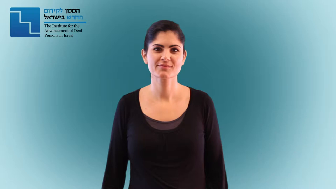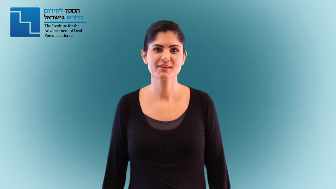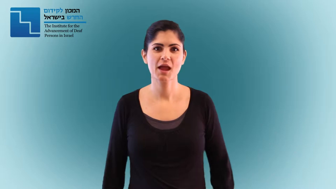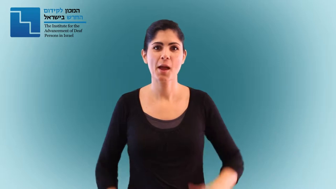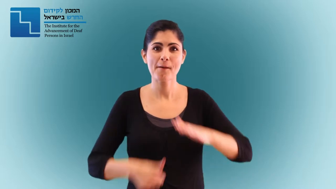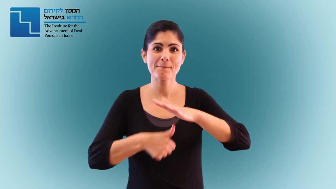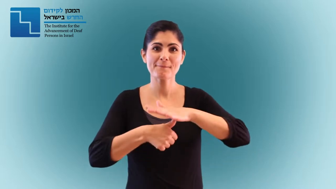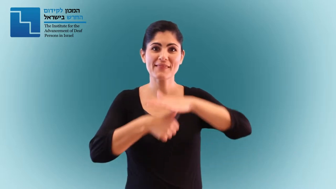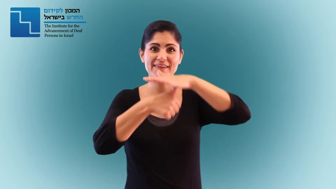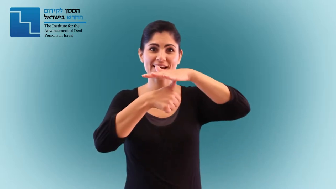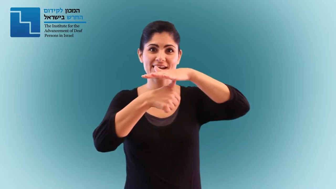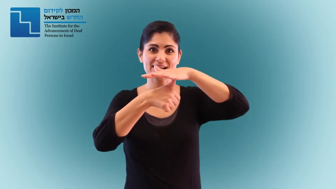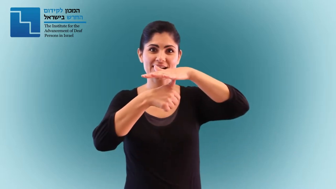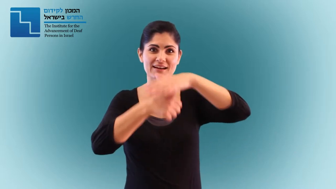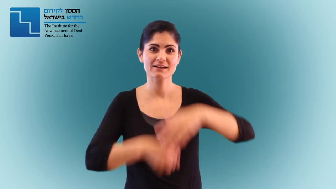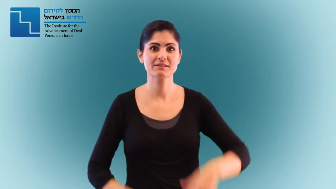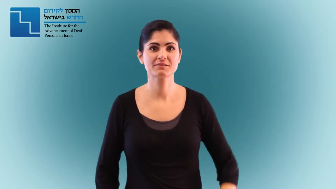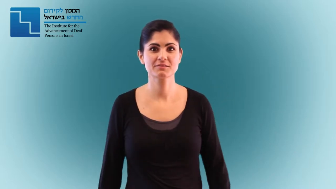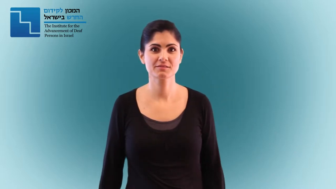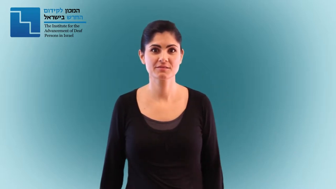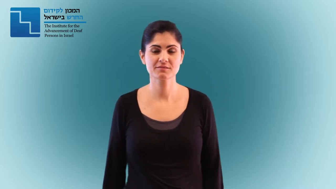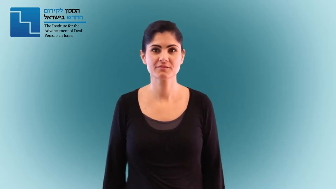מנהיג